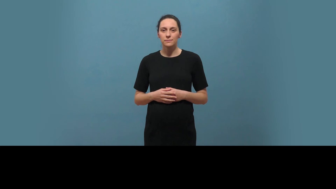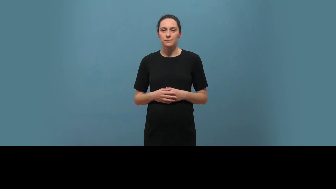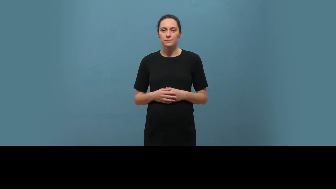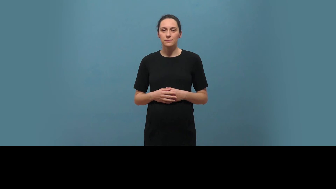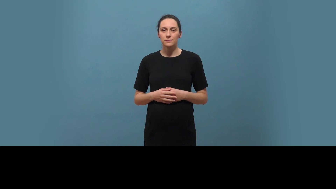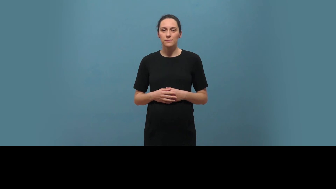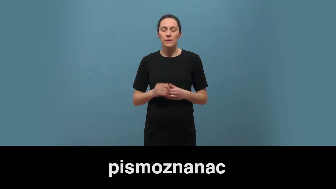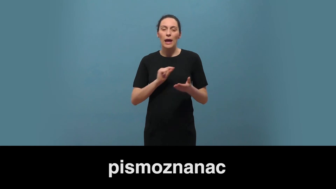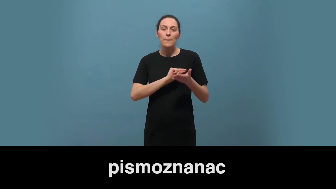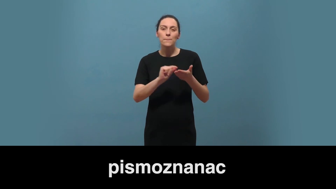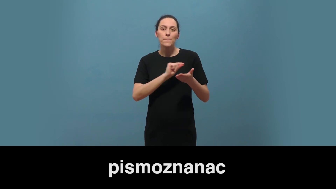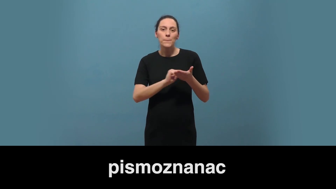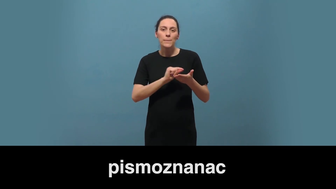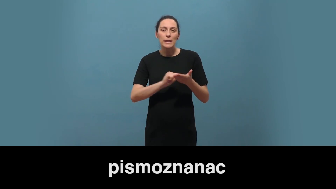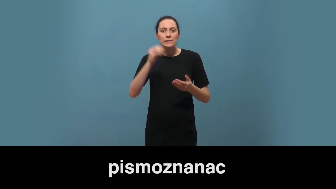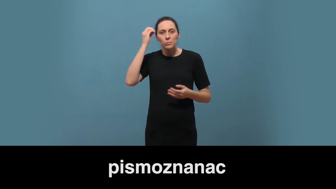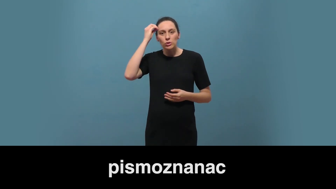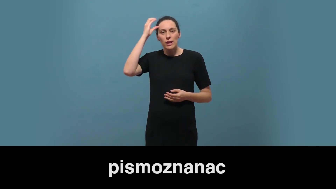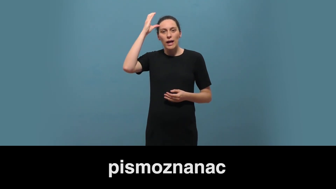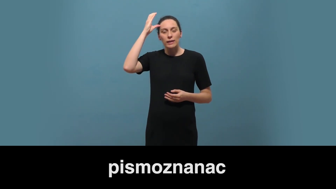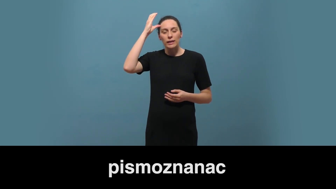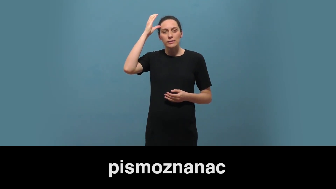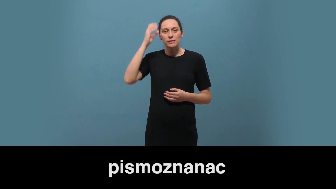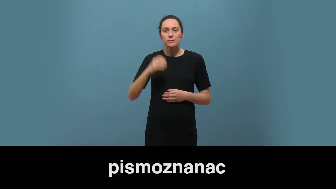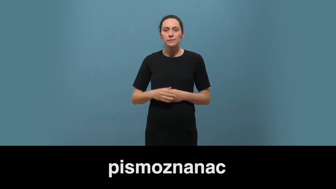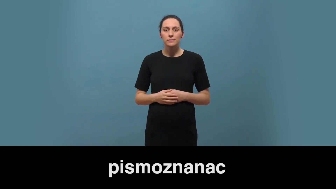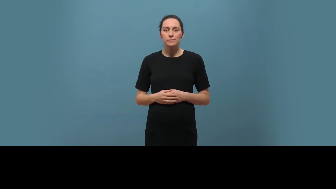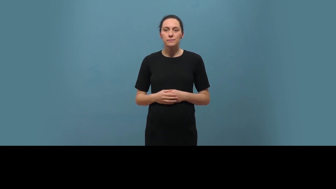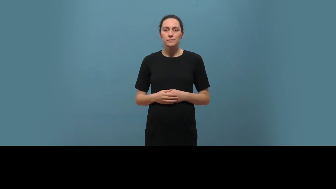pismoznanac